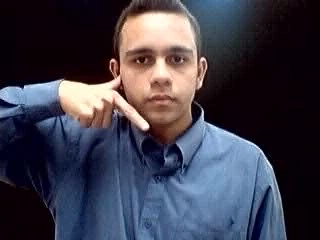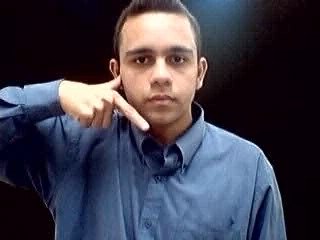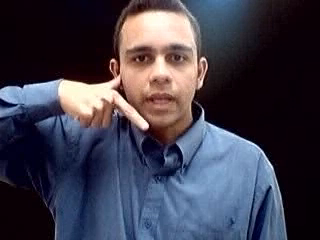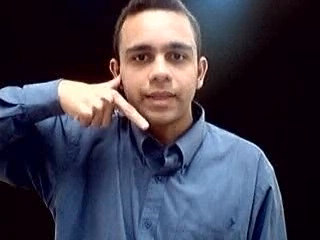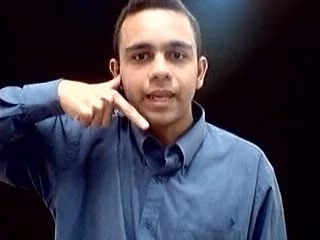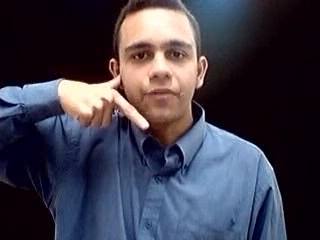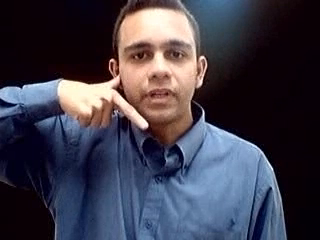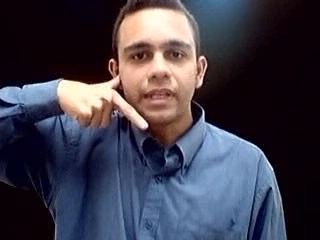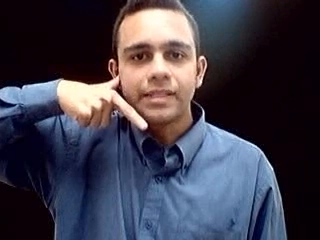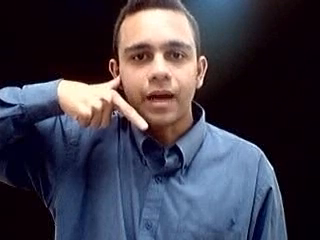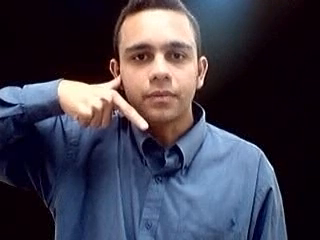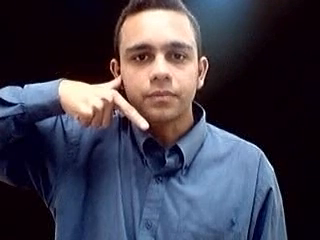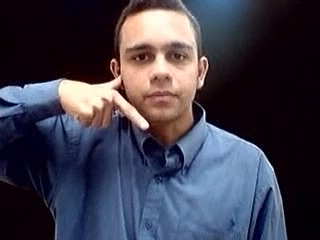telefonista